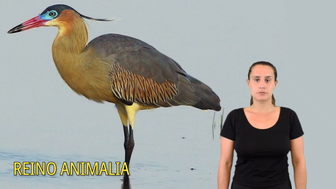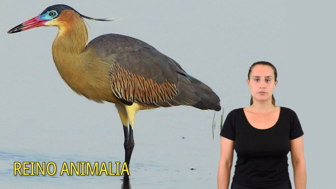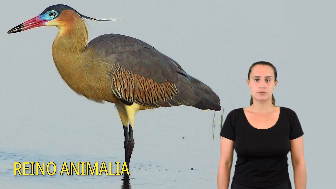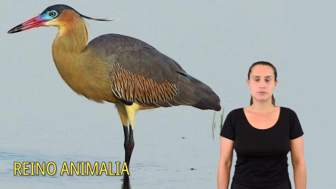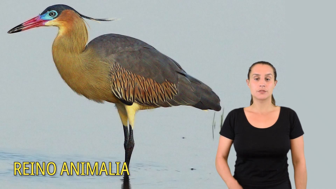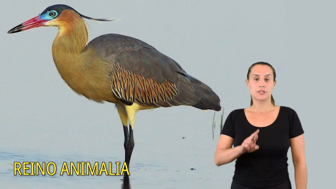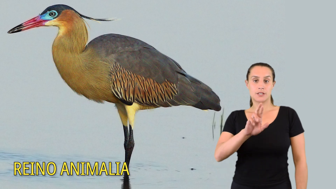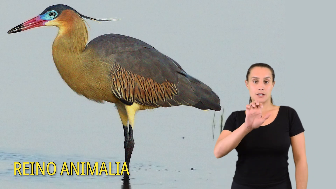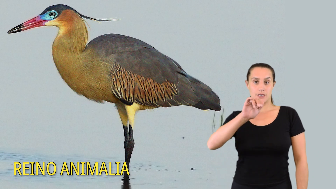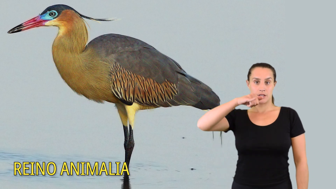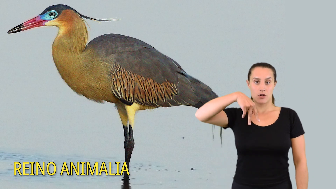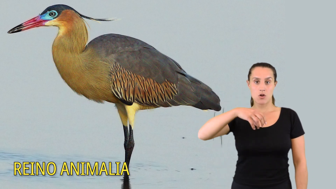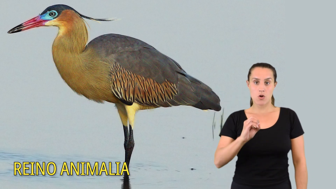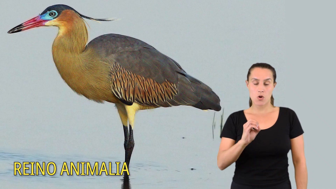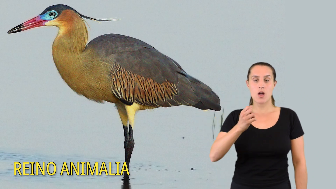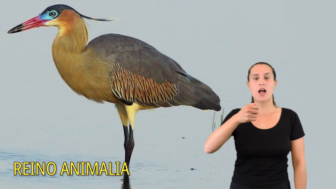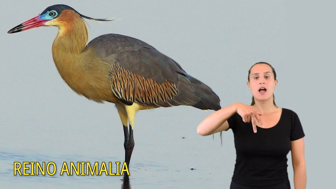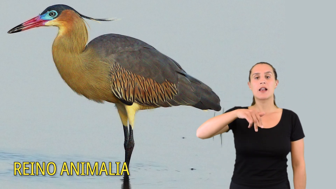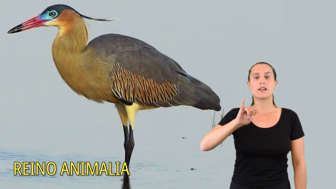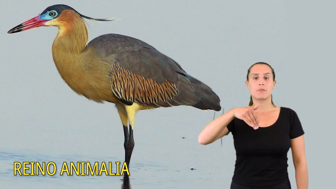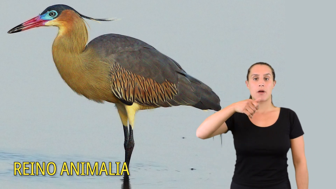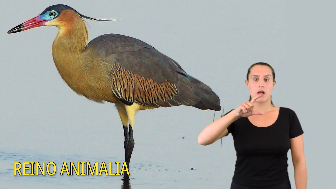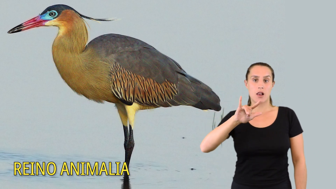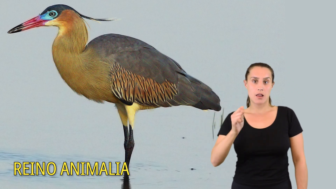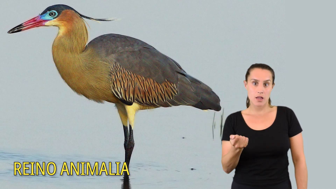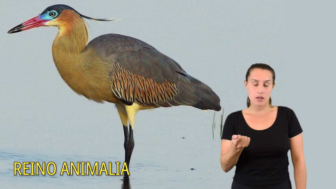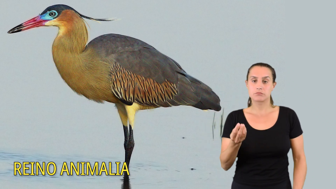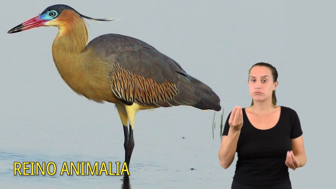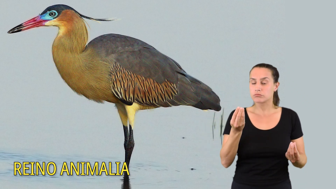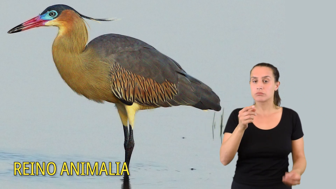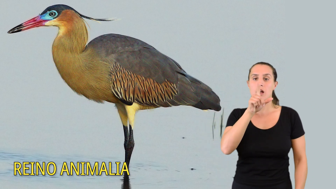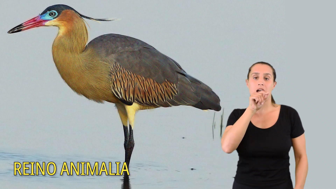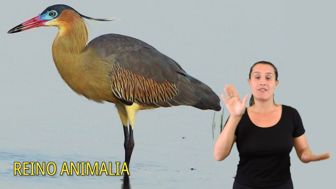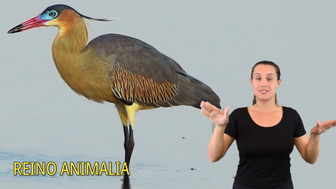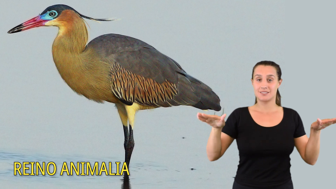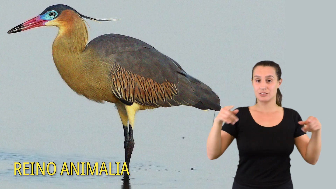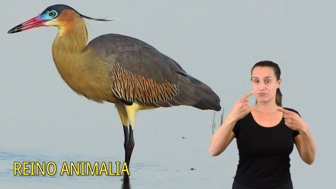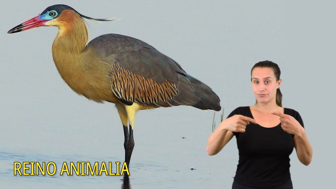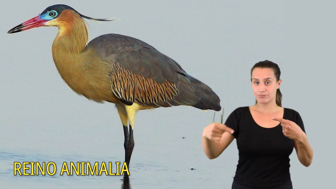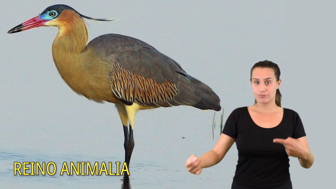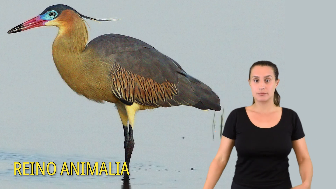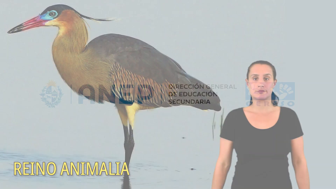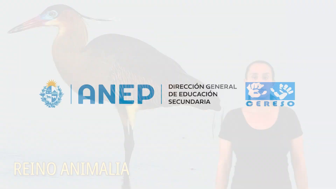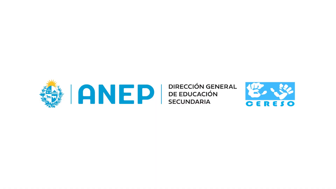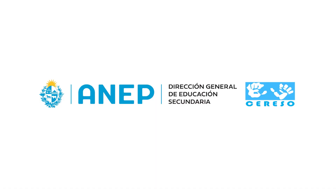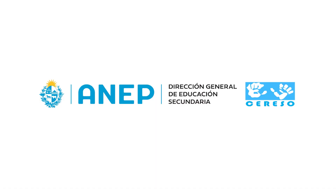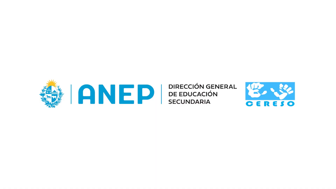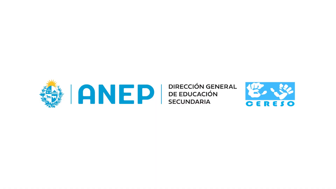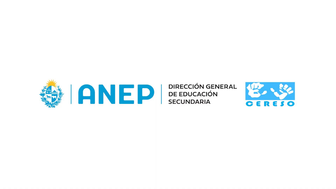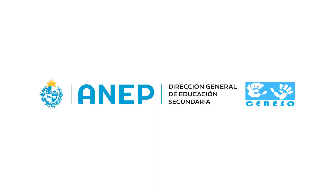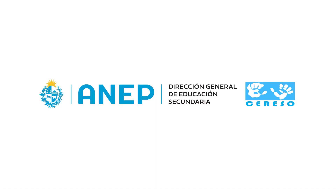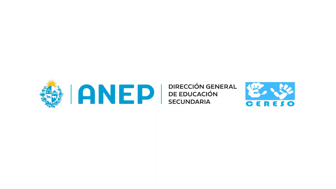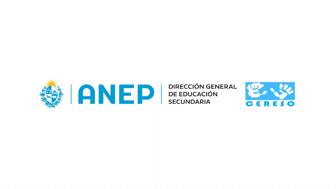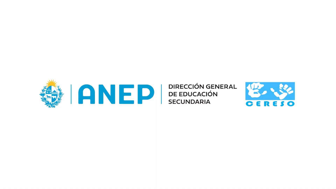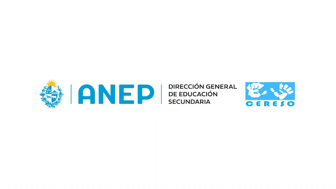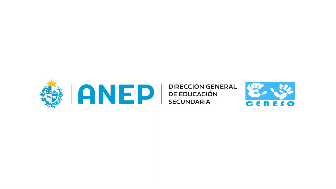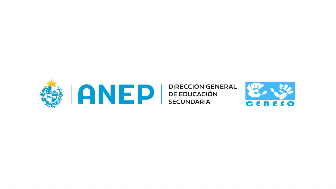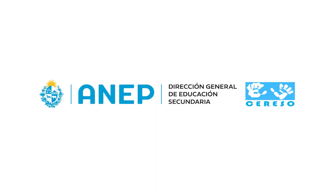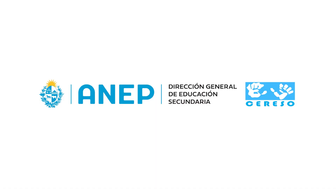Garza Chiflona